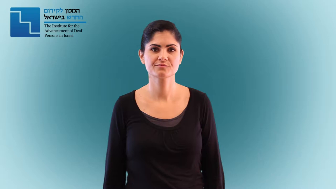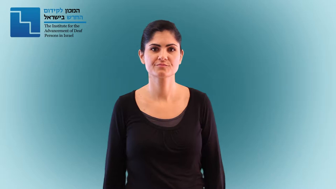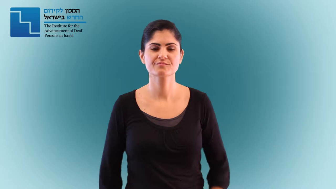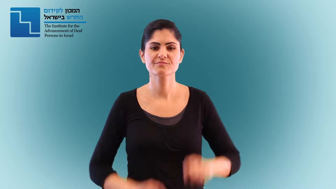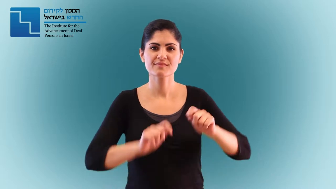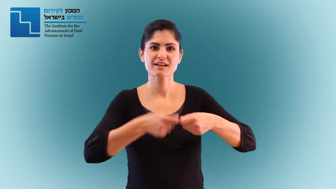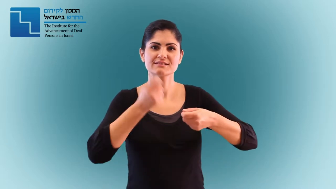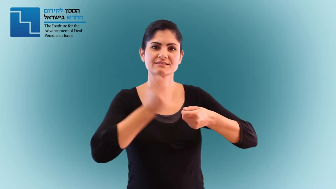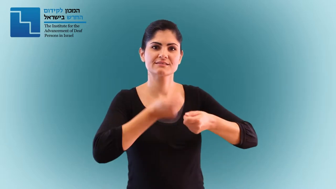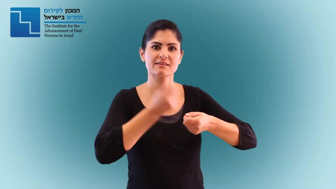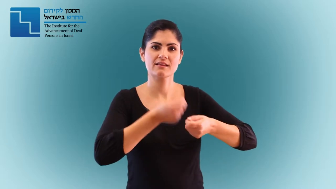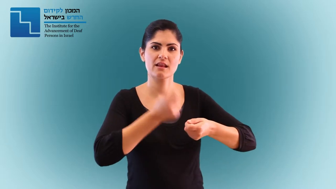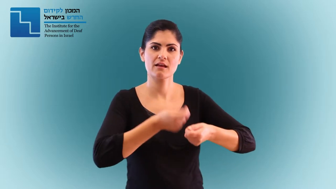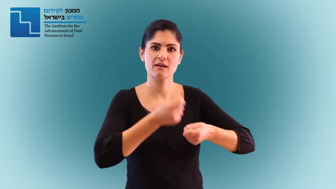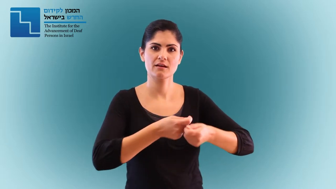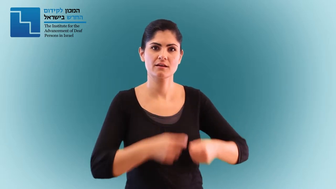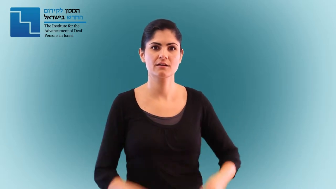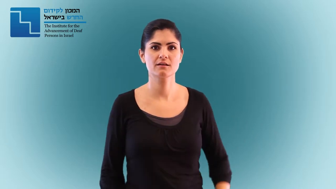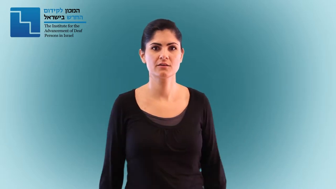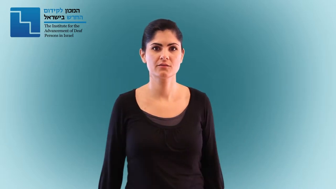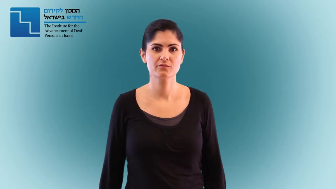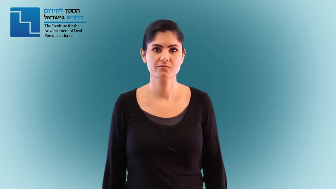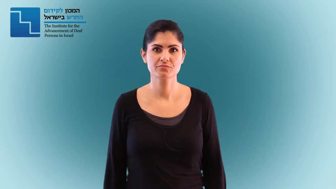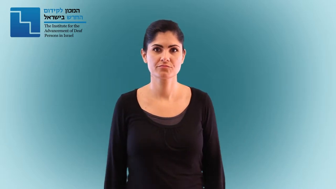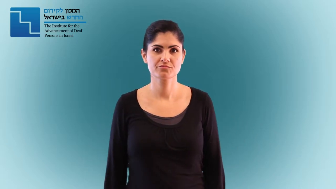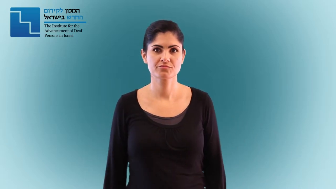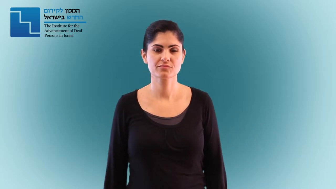סנדלר